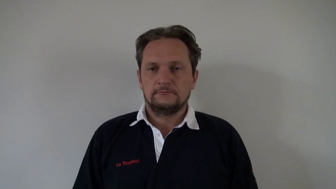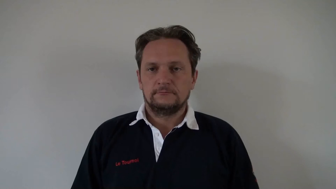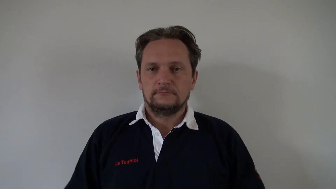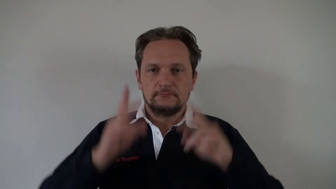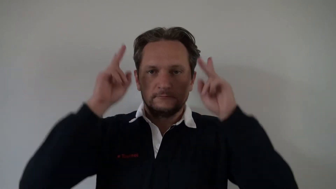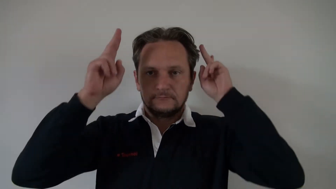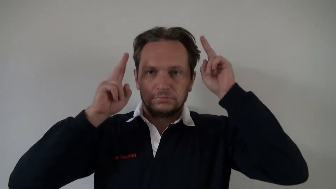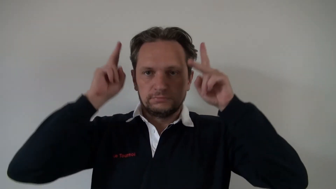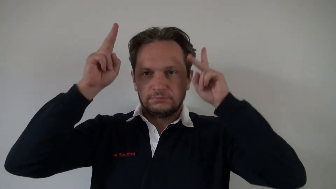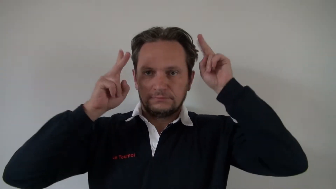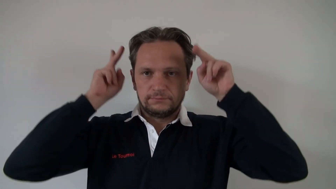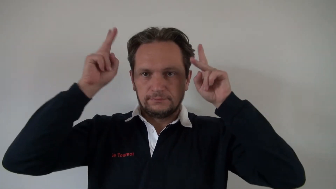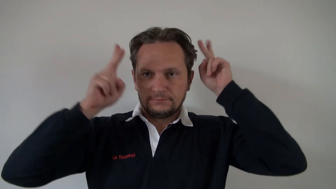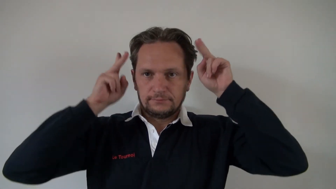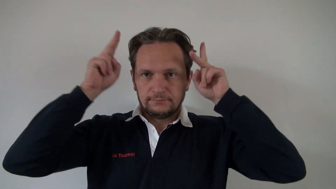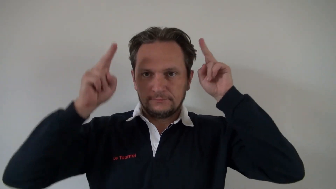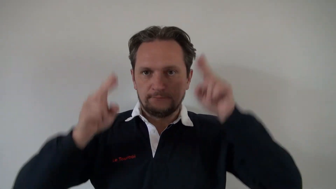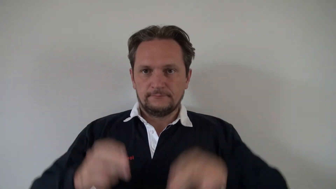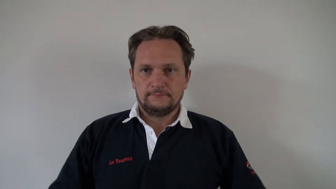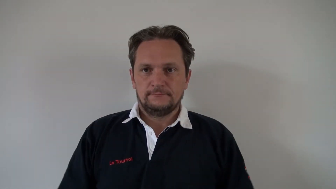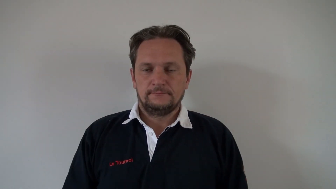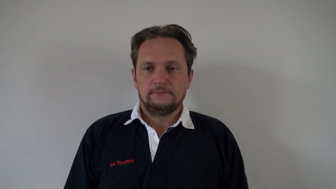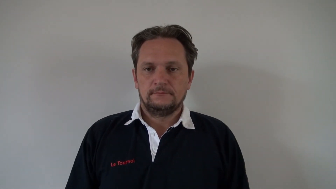Coiffeuse